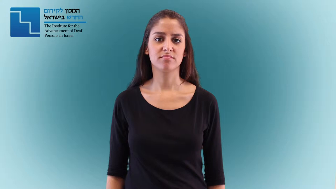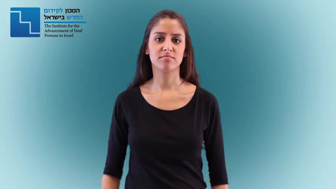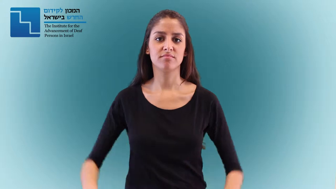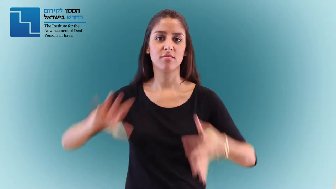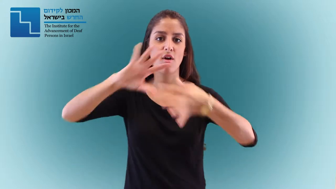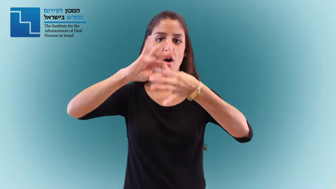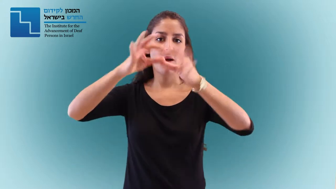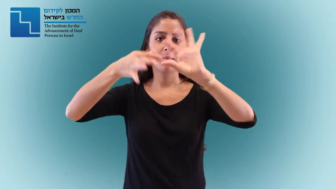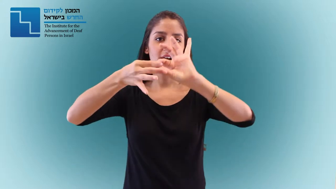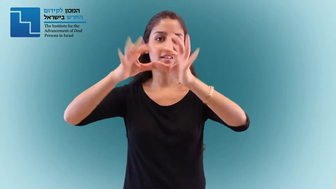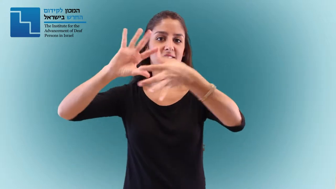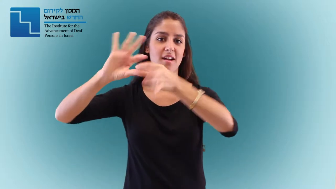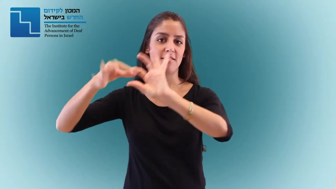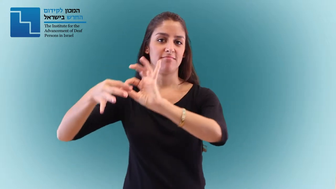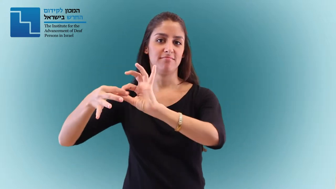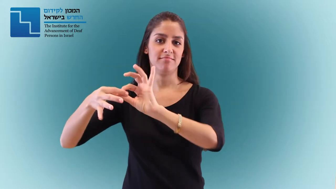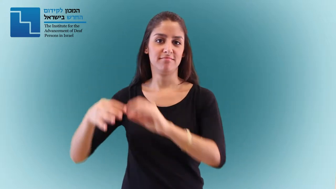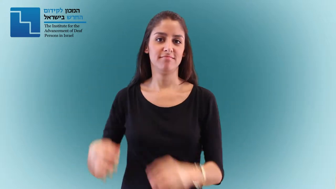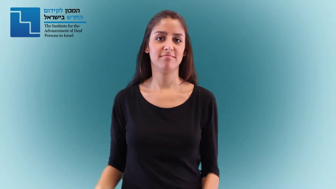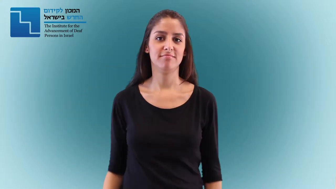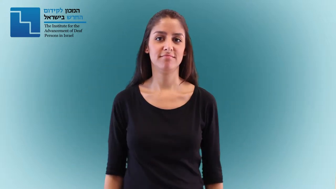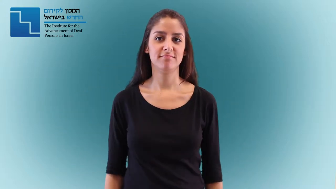אולימפיאדה